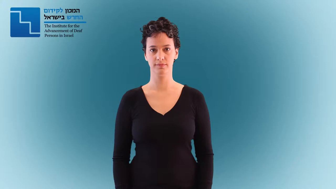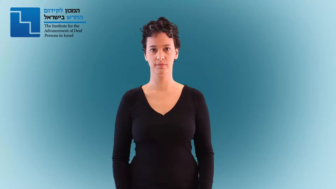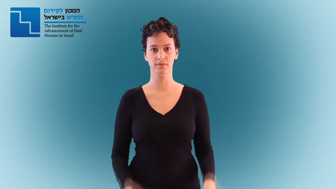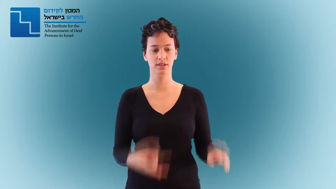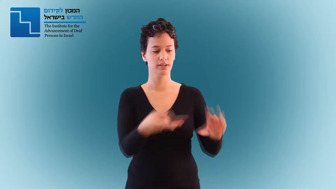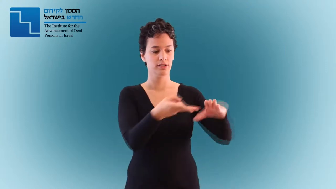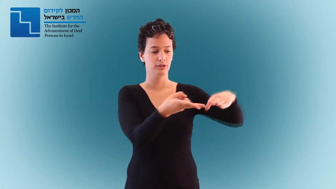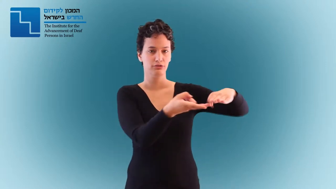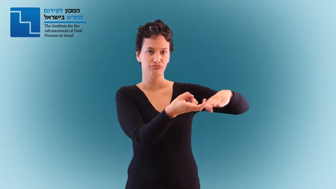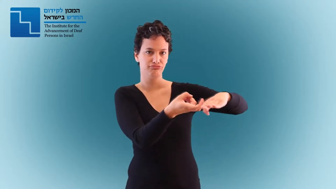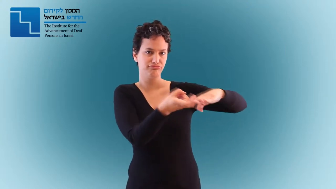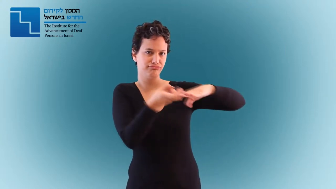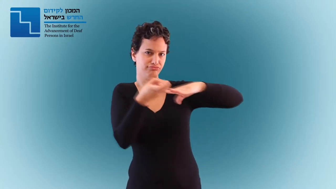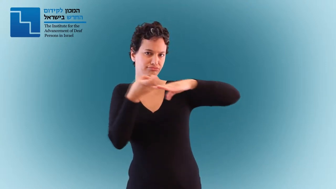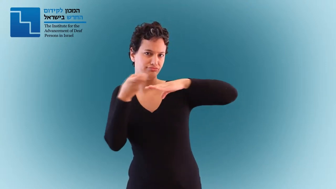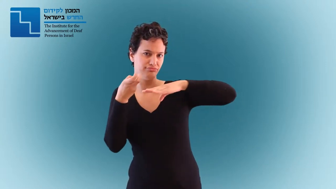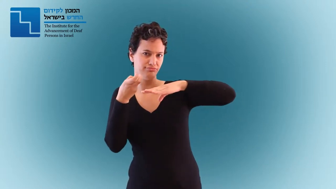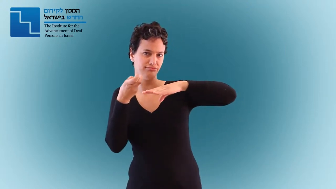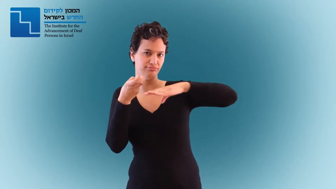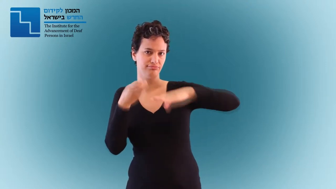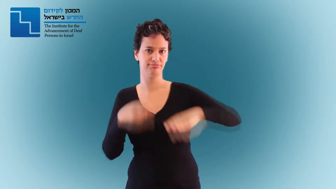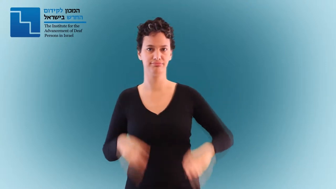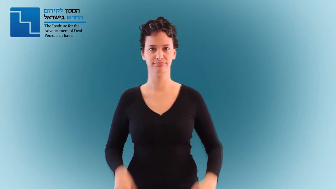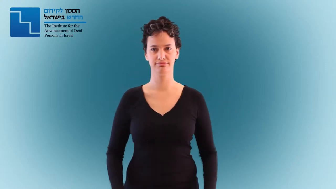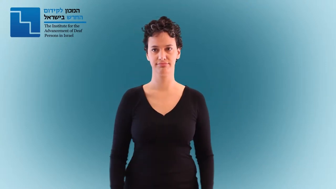נגרר